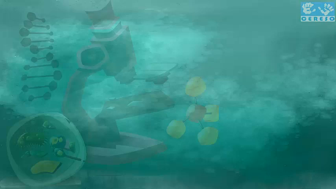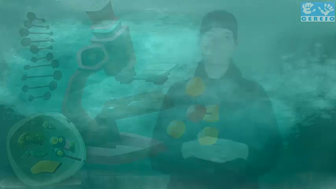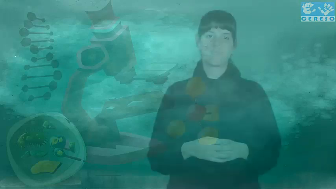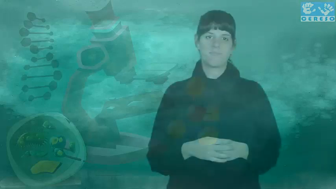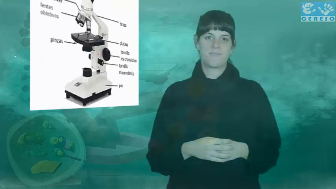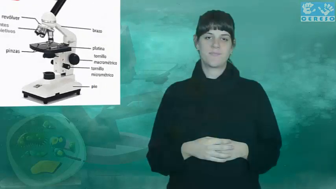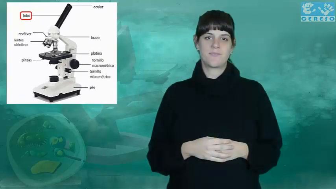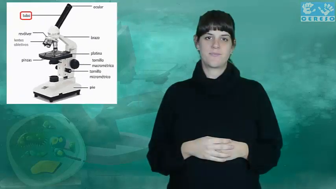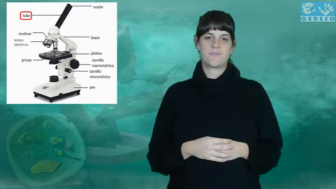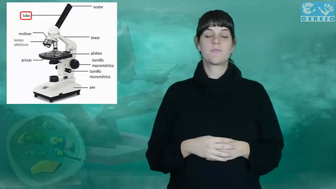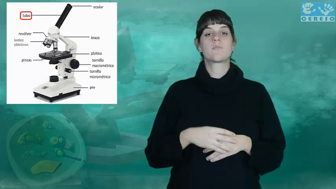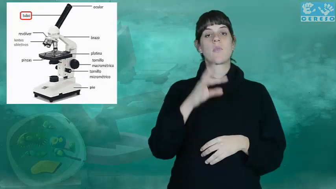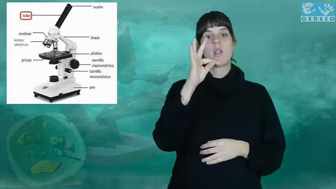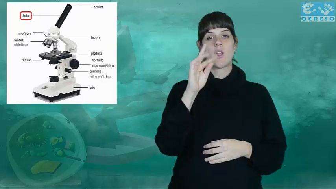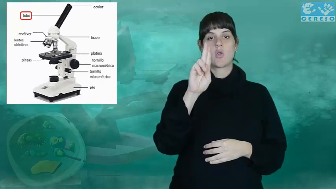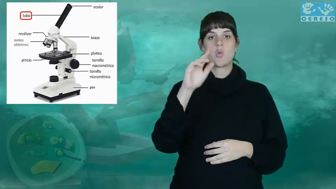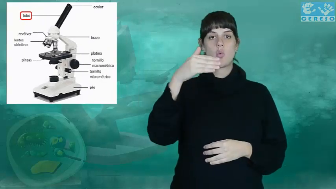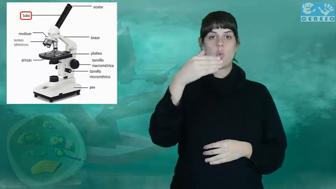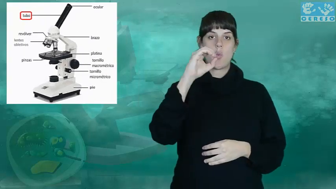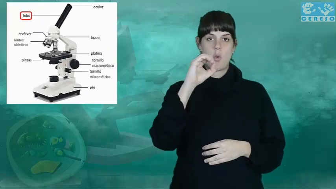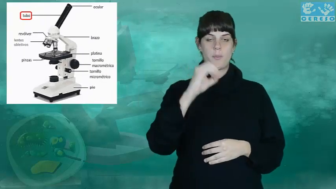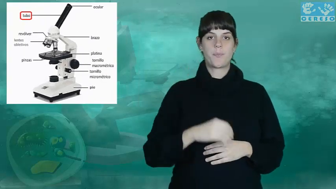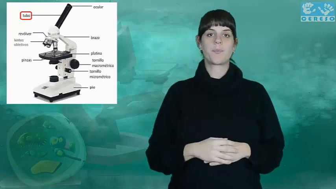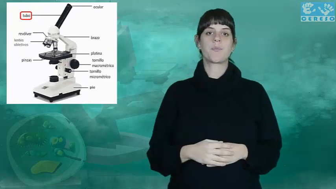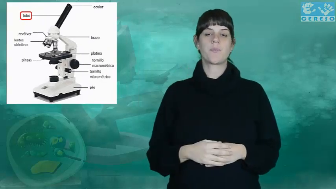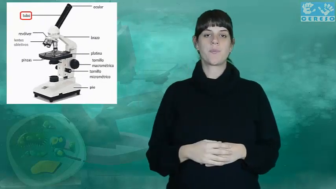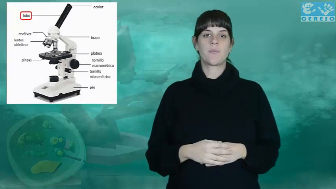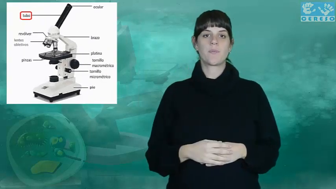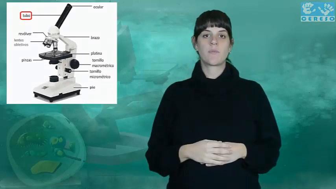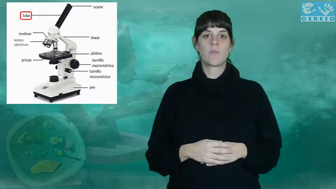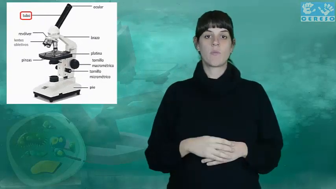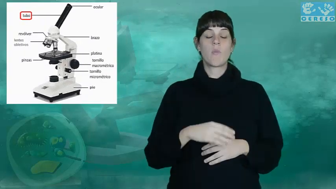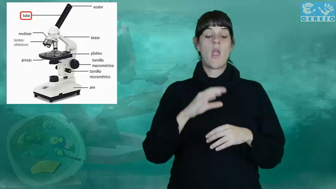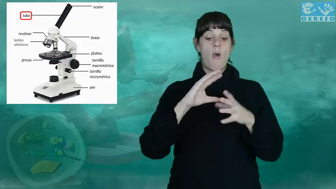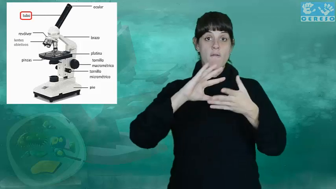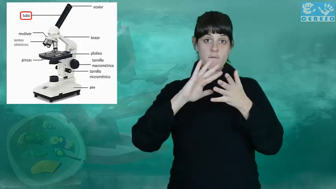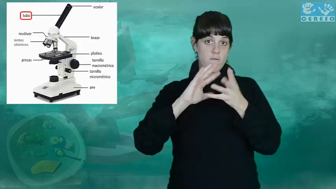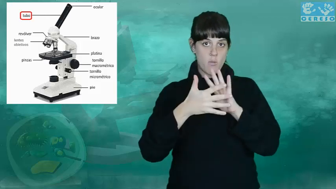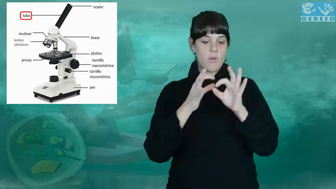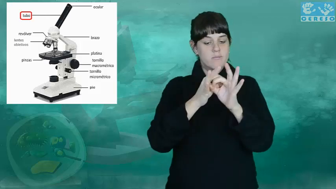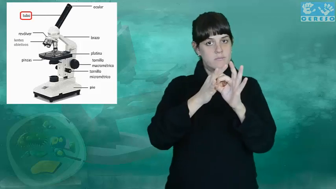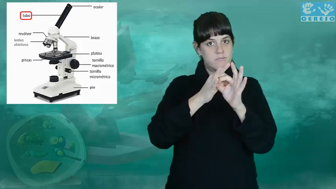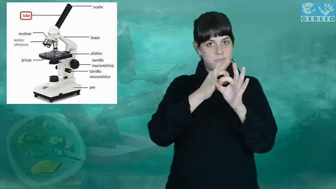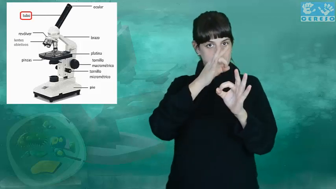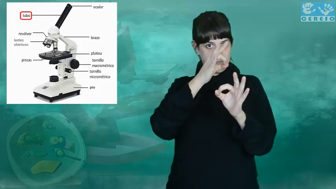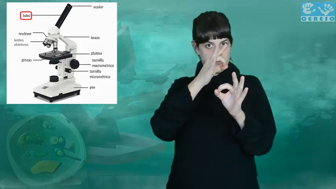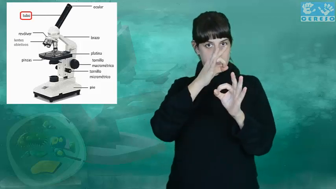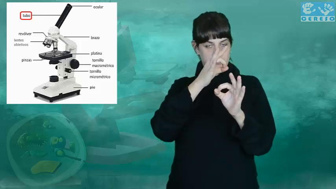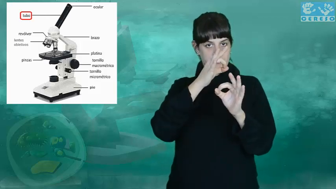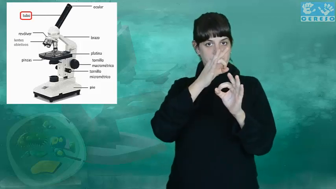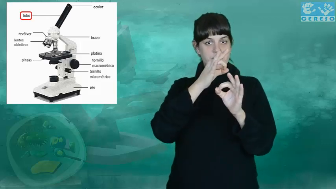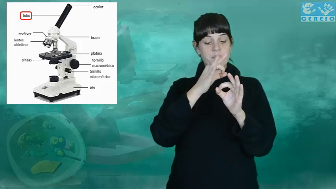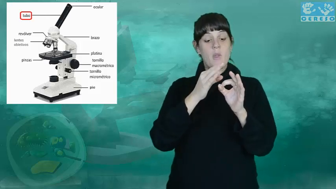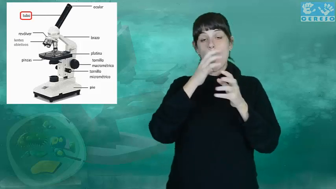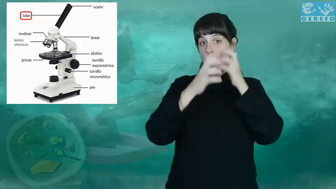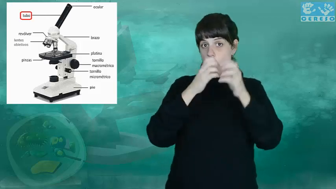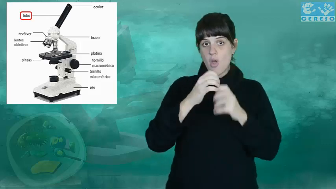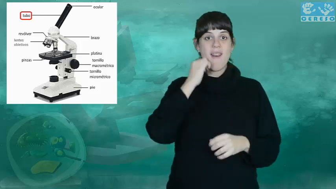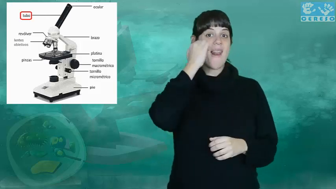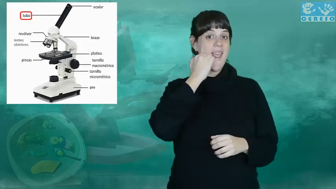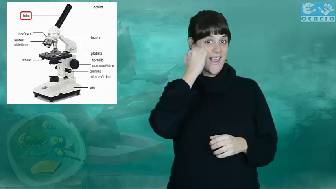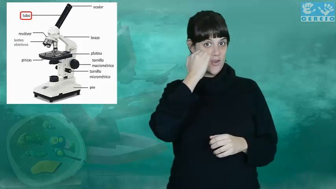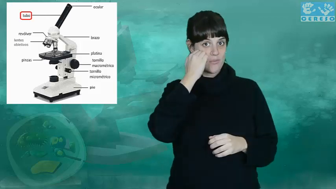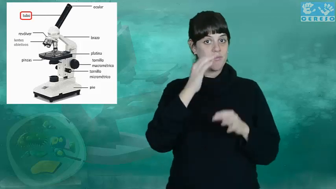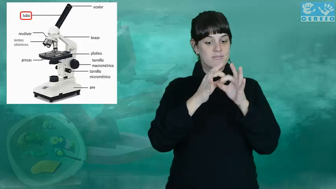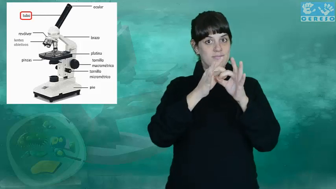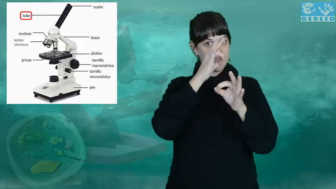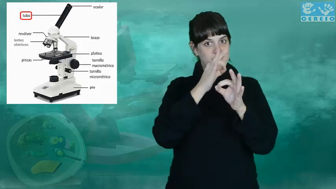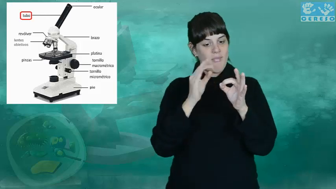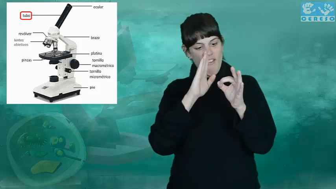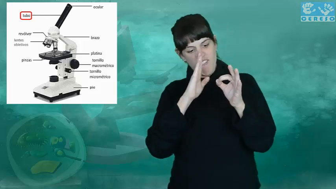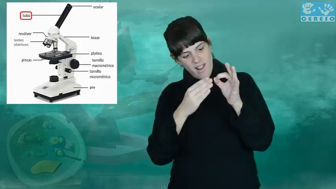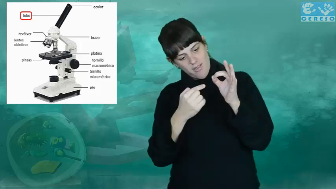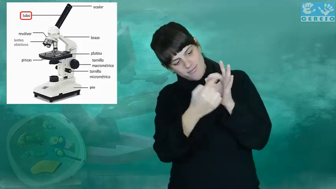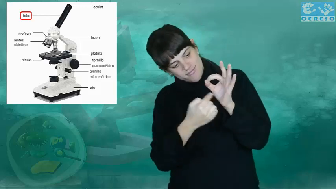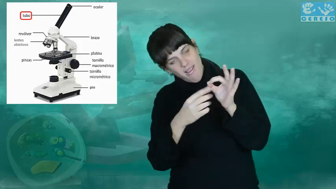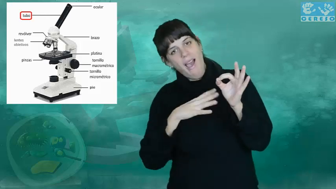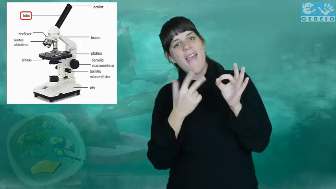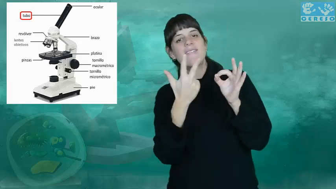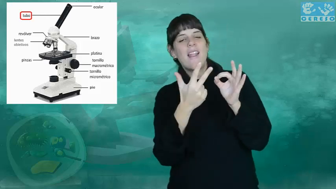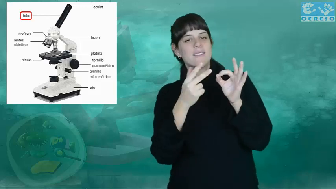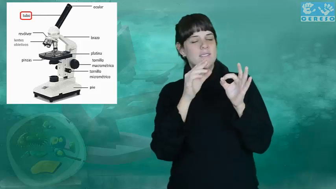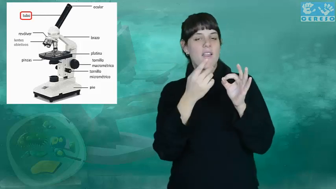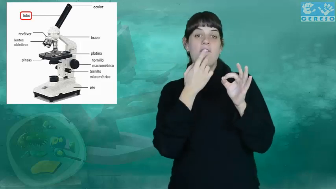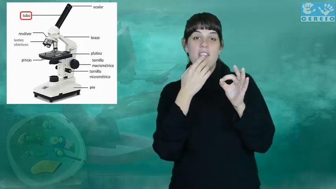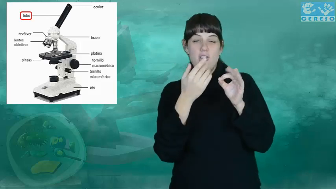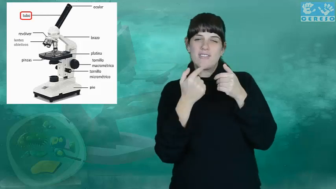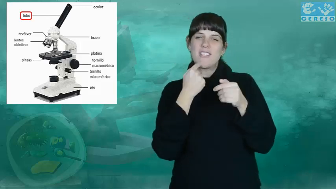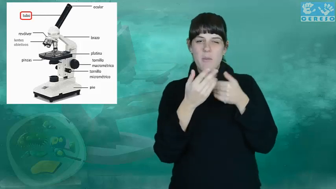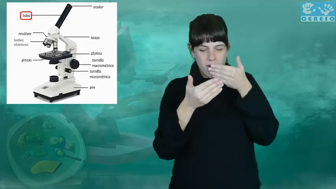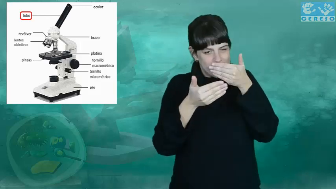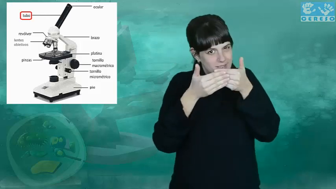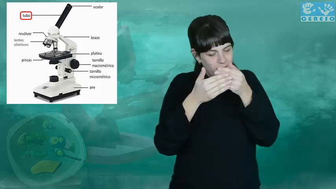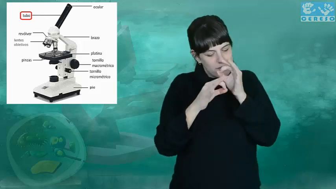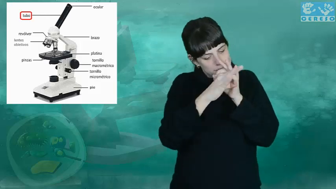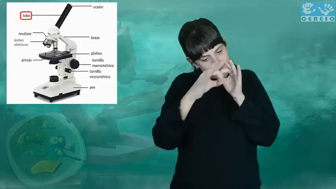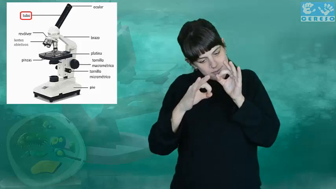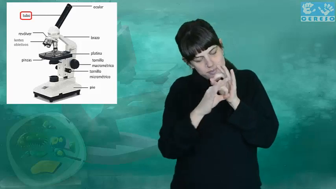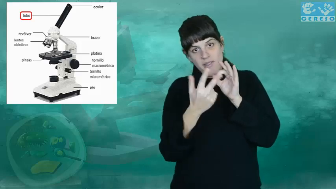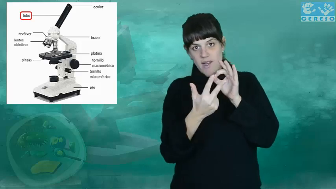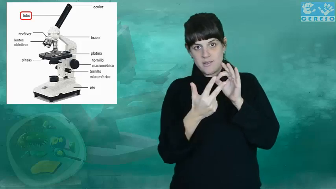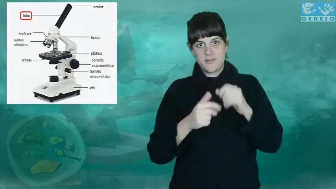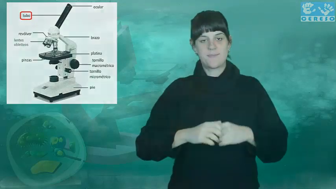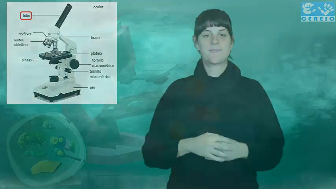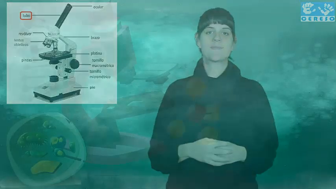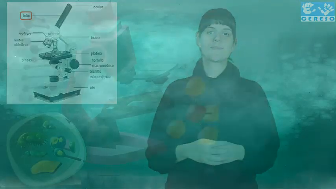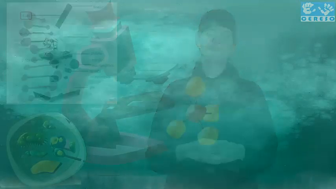MICROSCOPIO TUBO